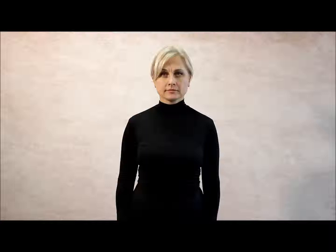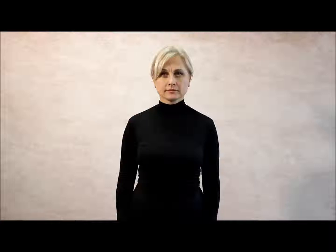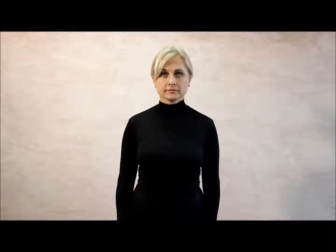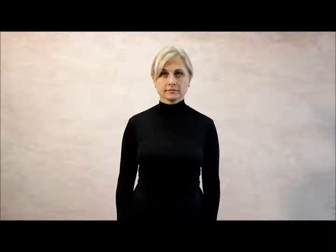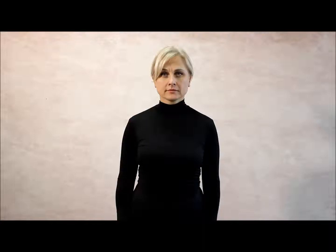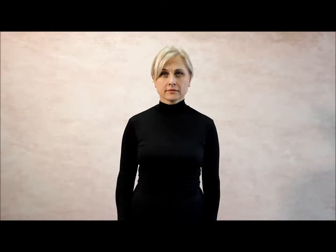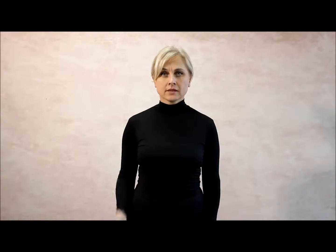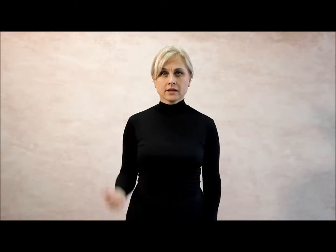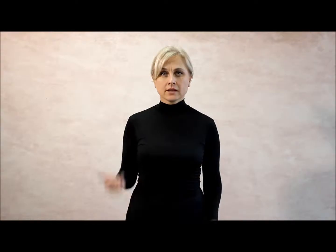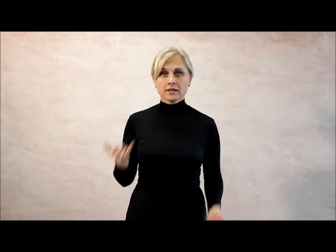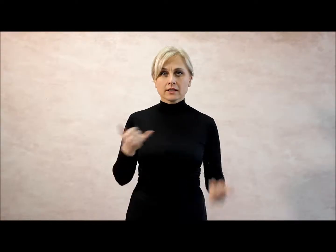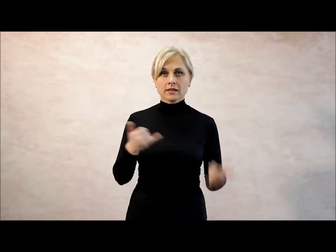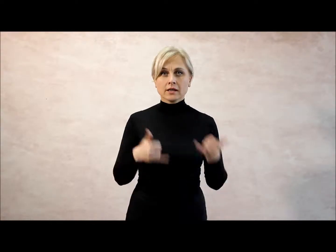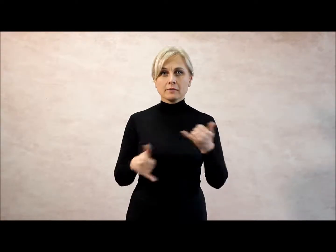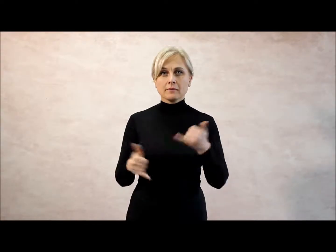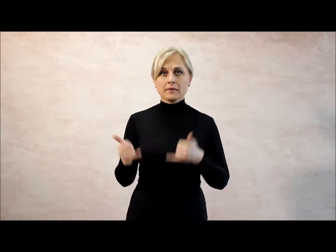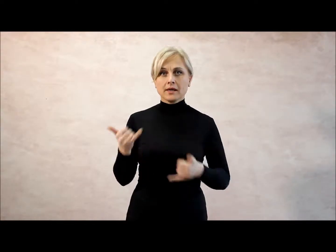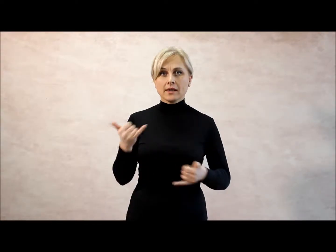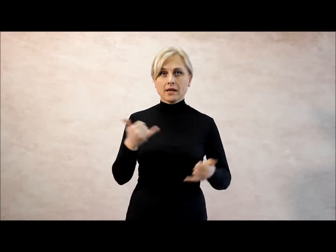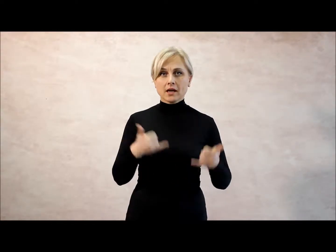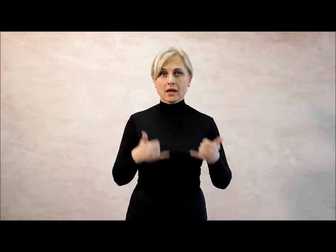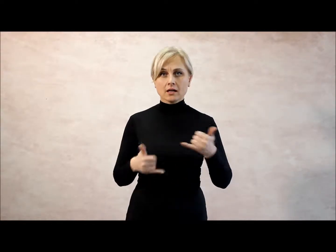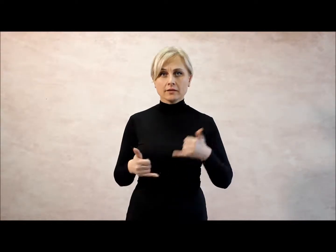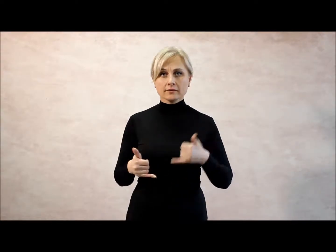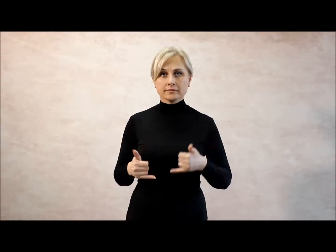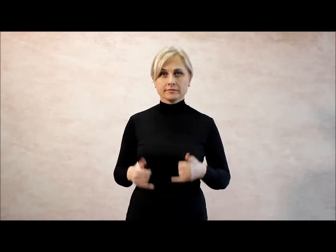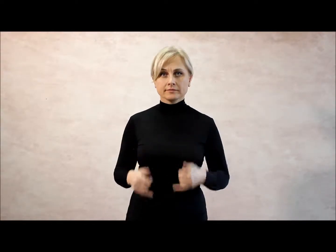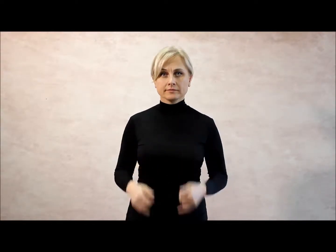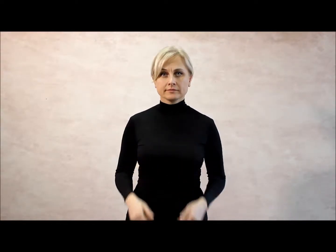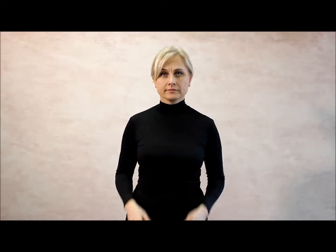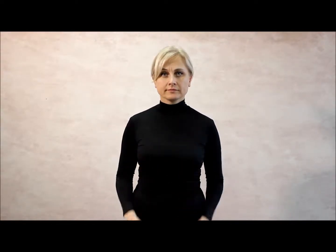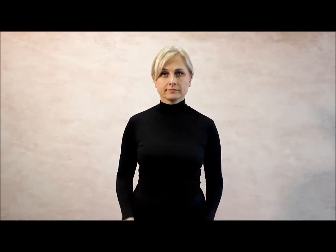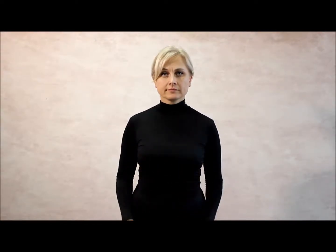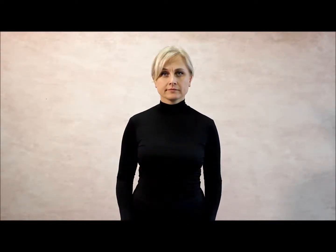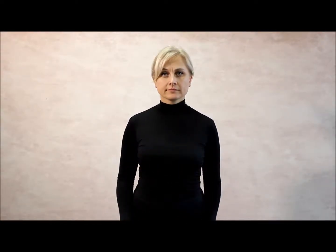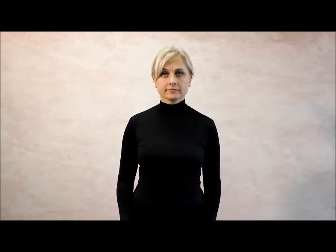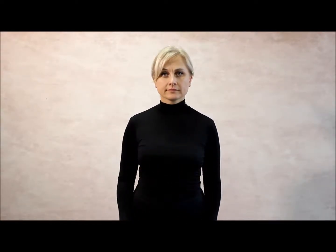Chimia